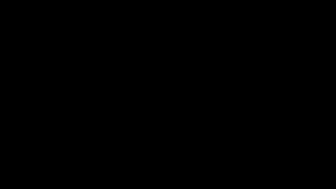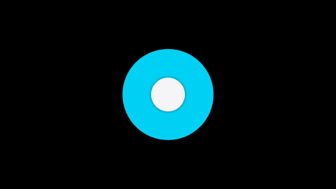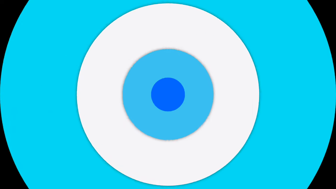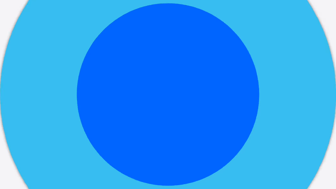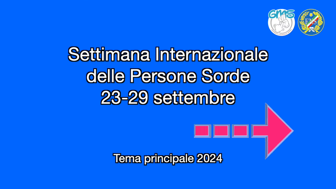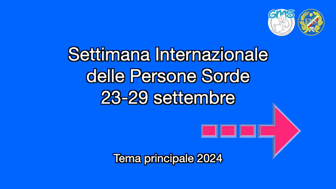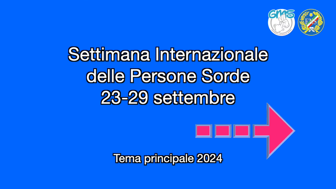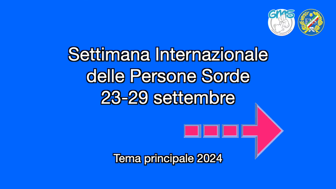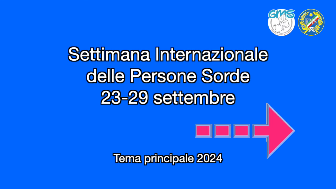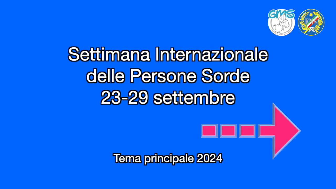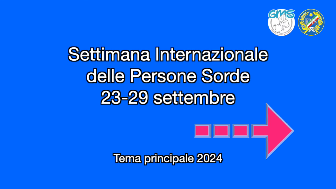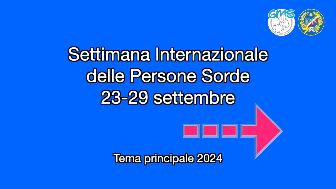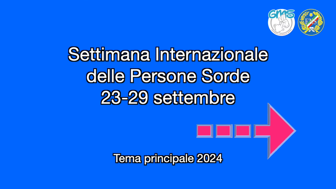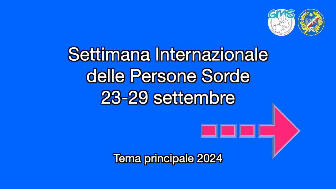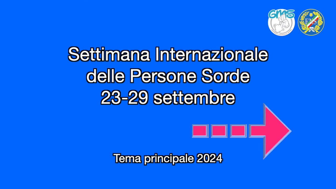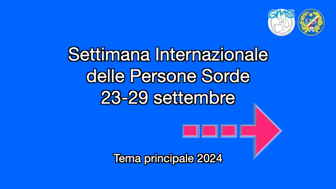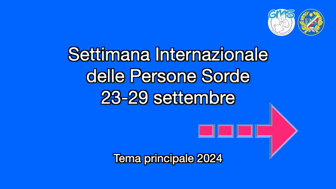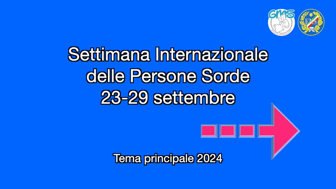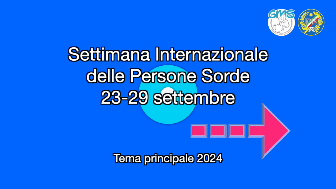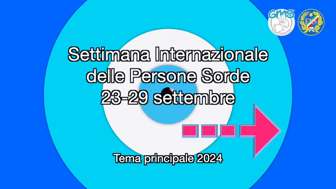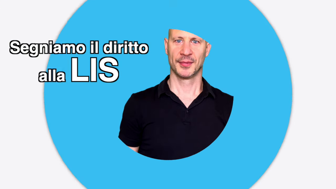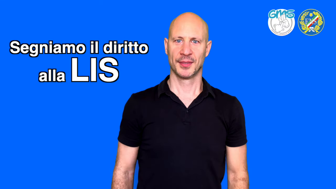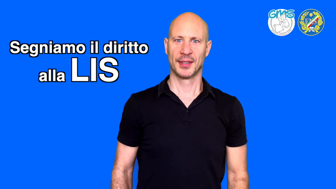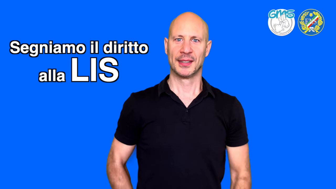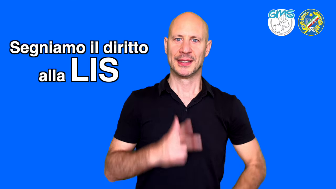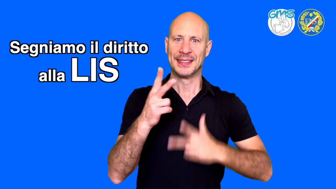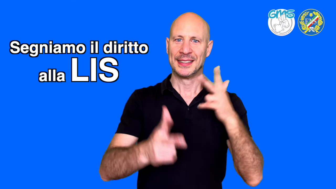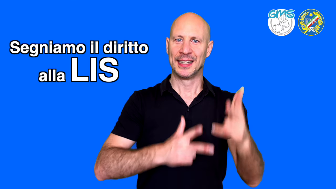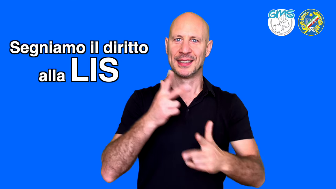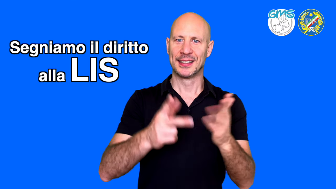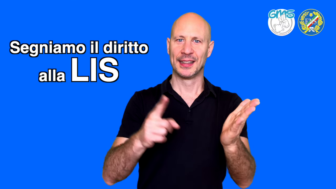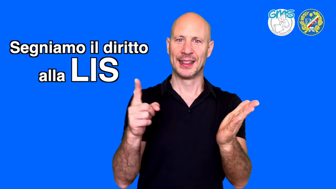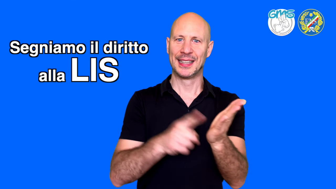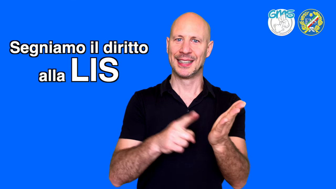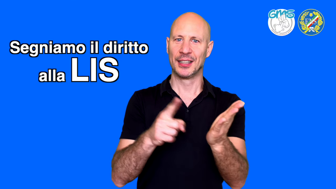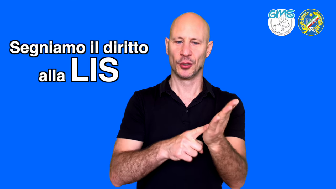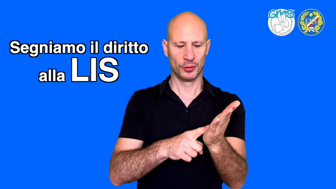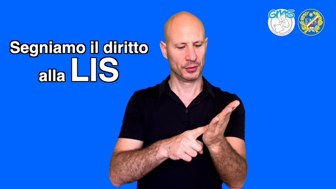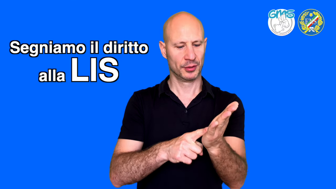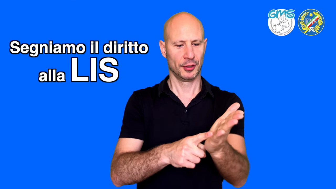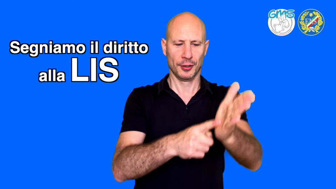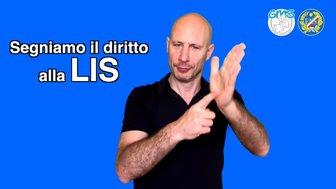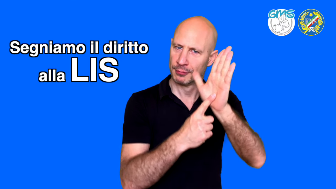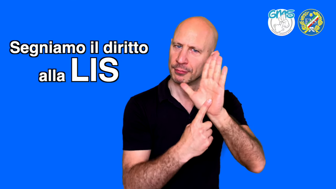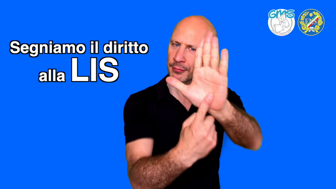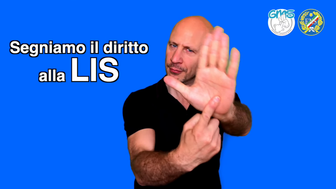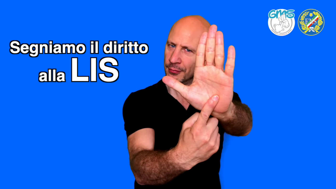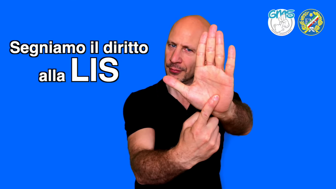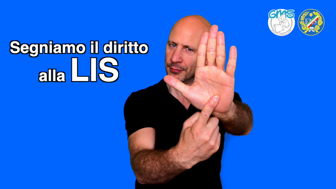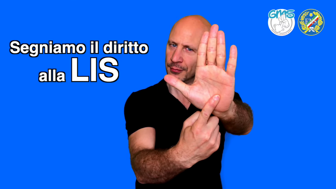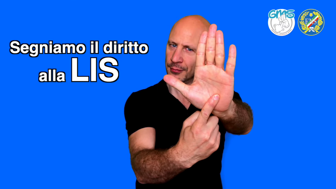Segniamo il diritto alla LIS